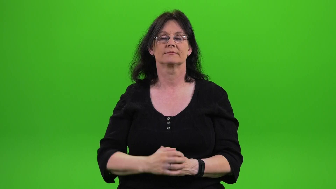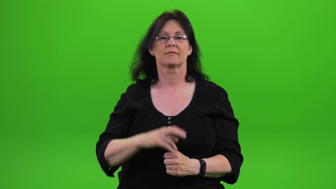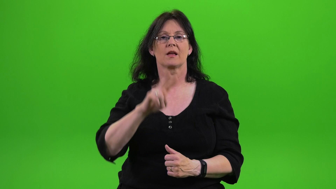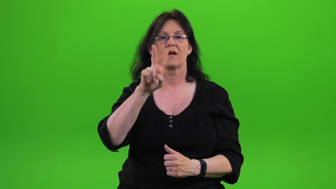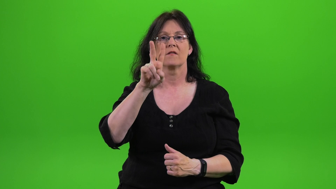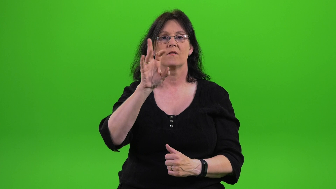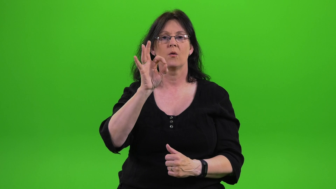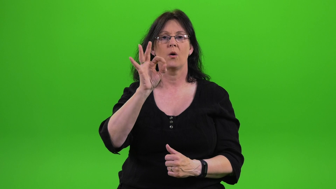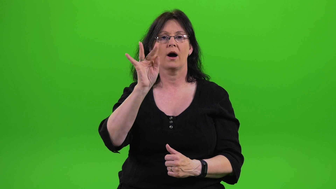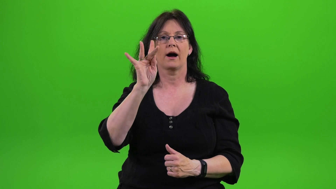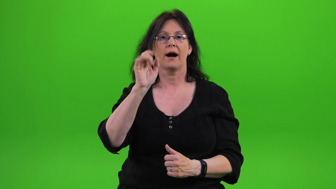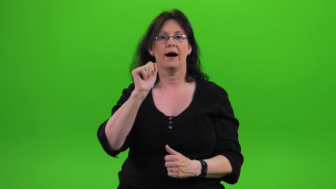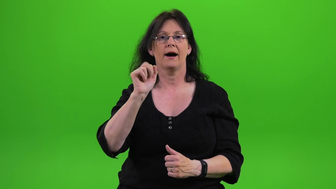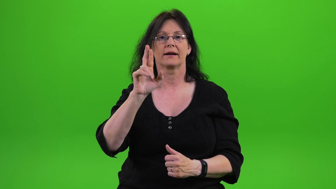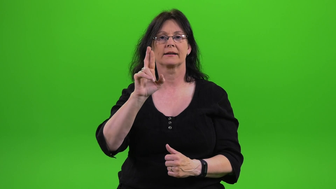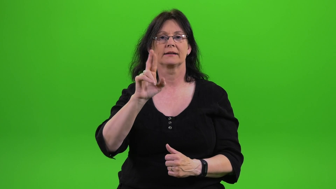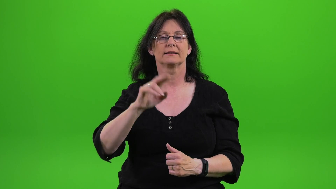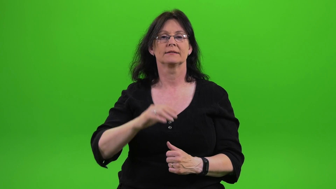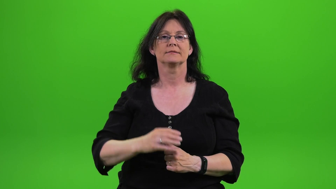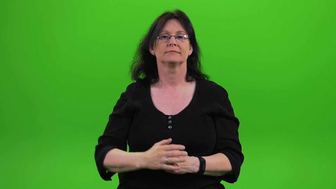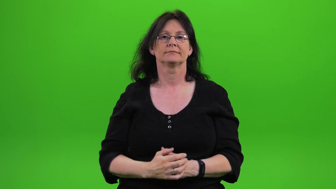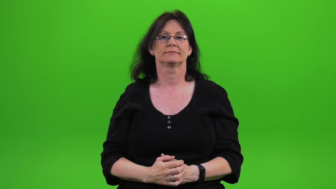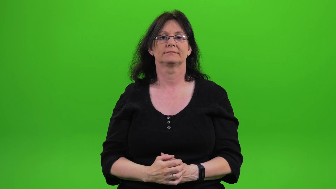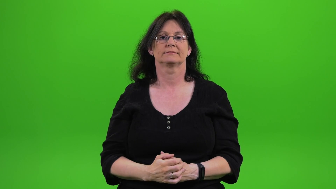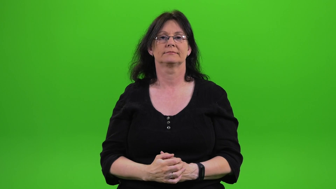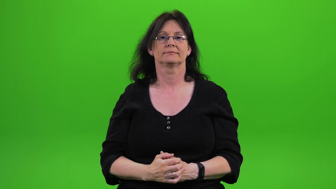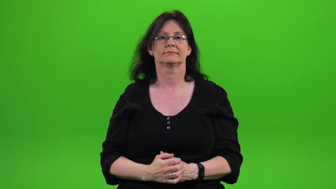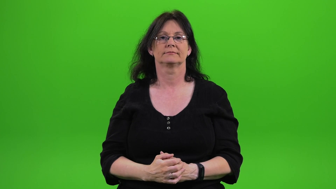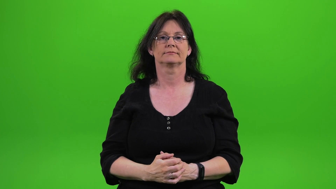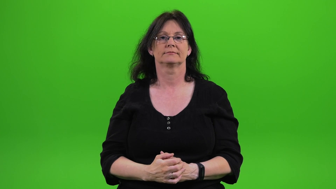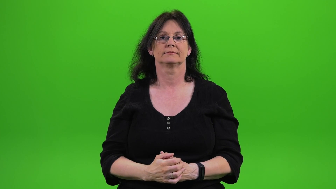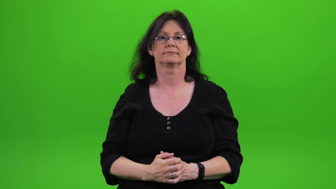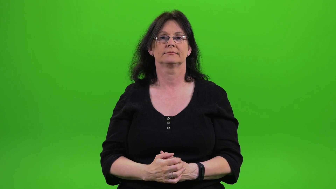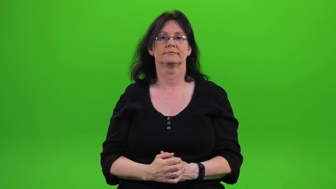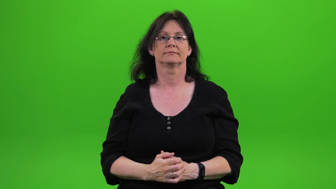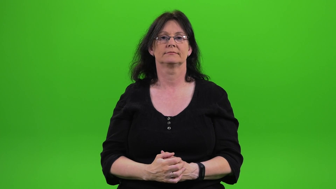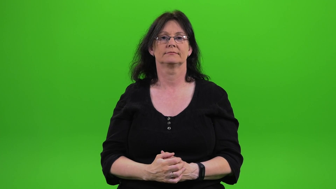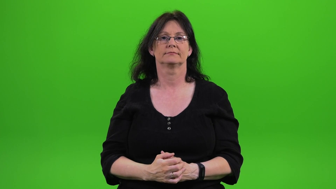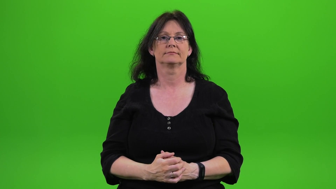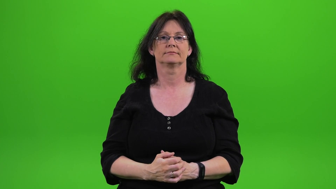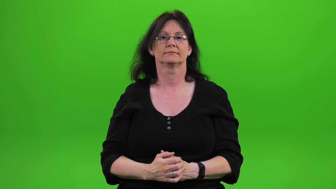Vogar